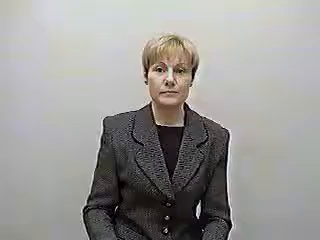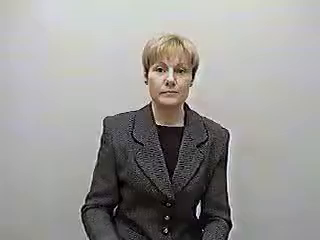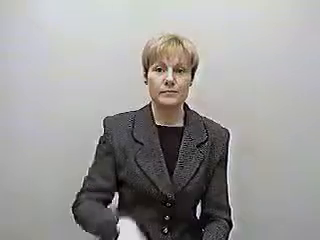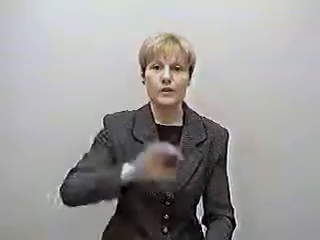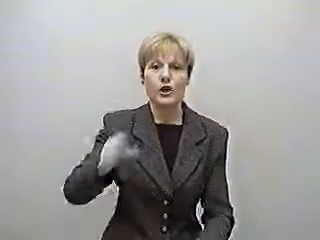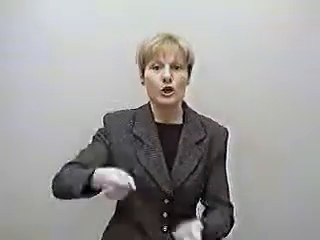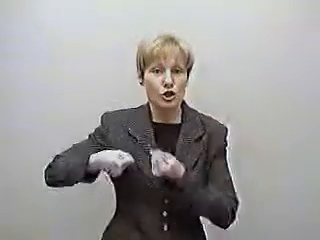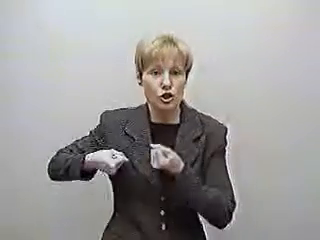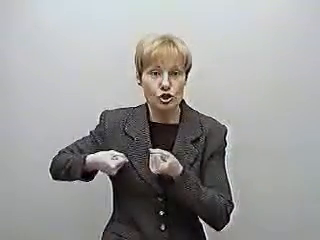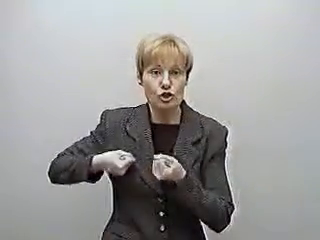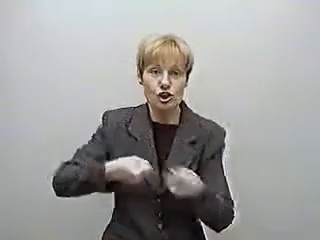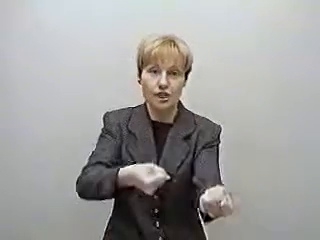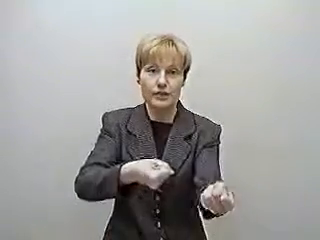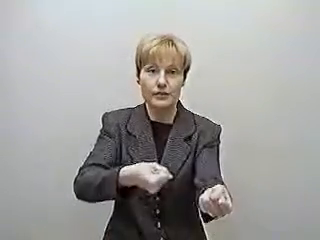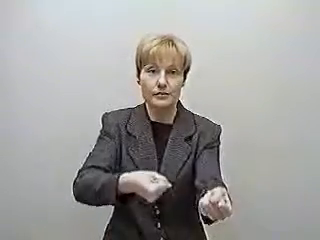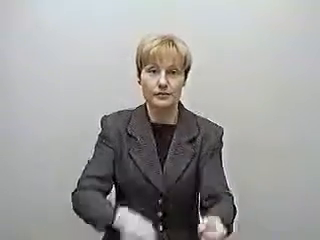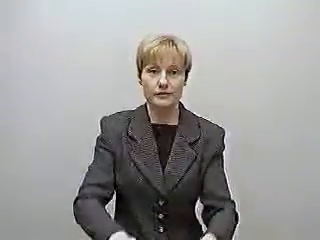штык